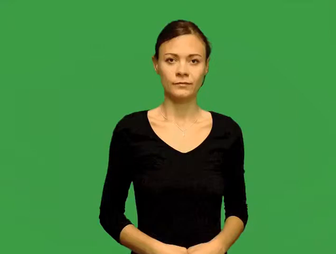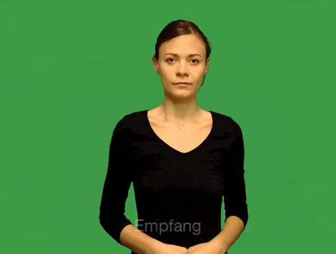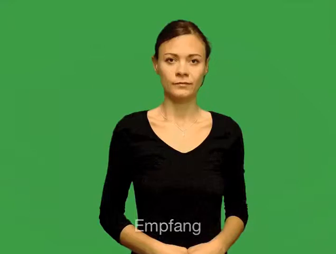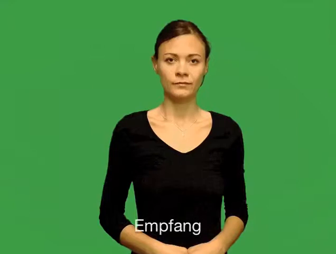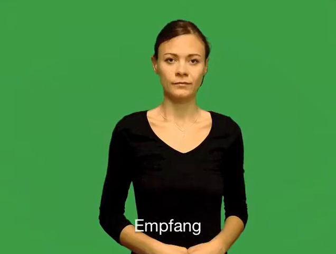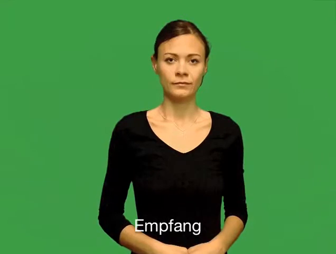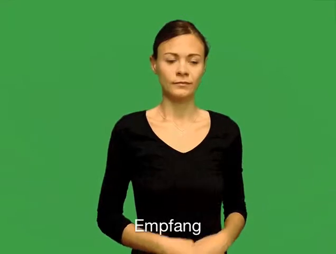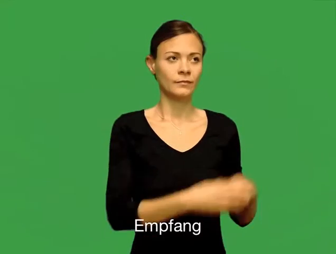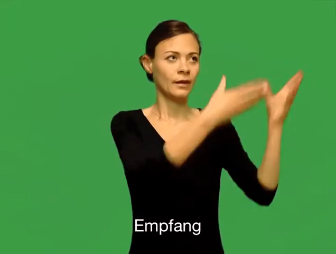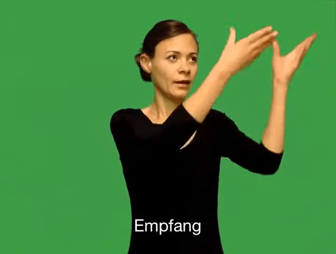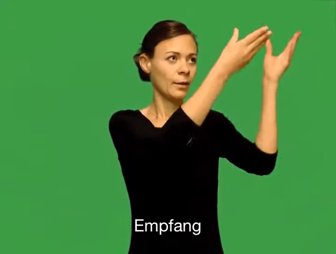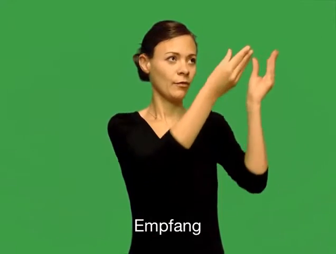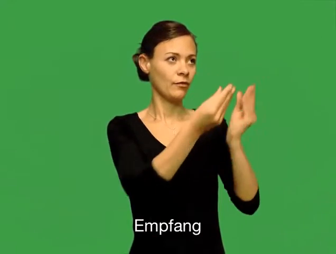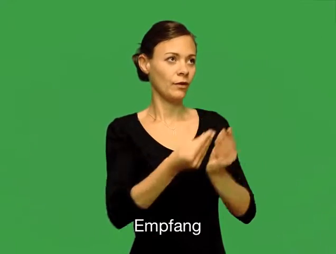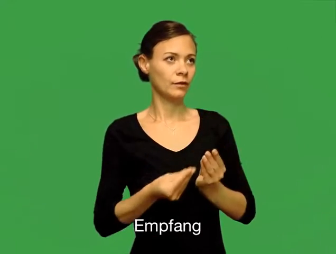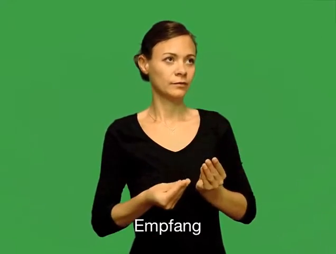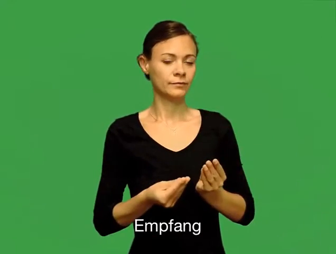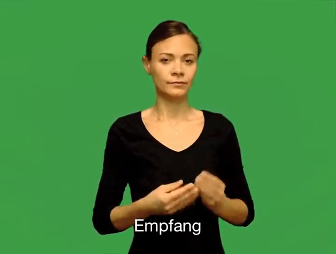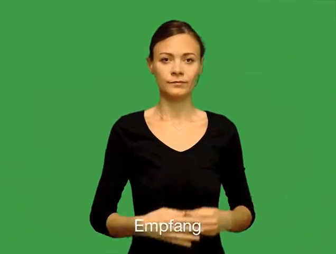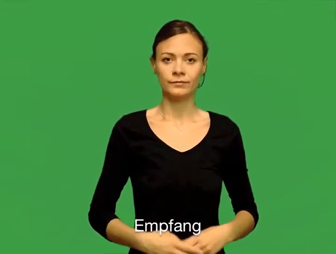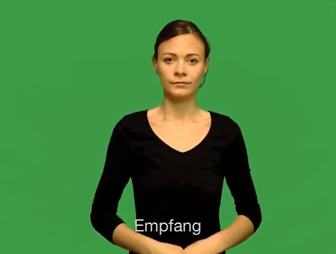Empfang